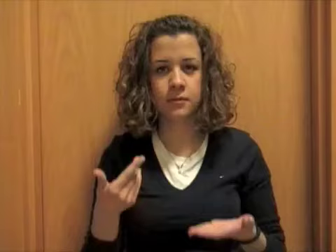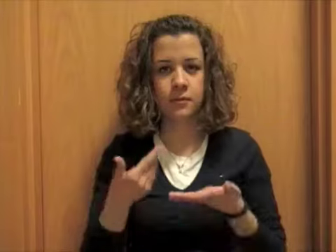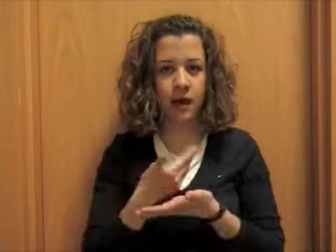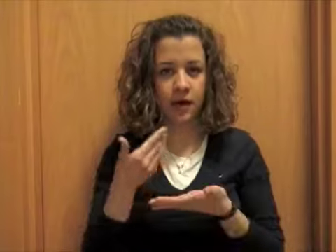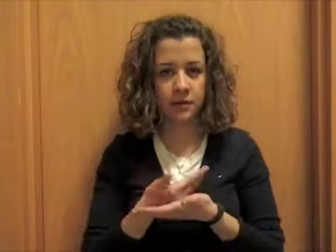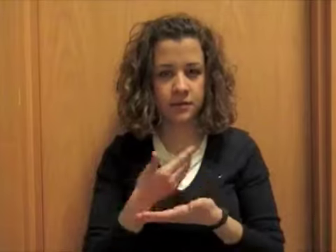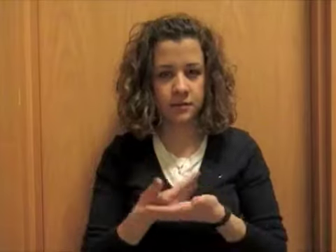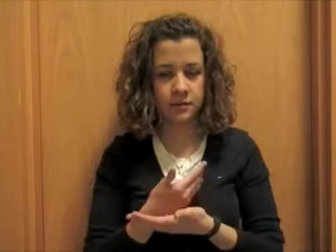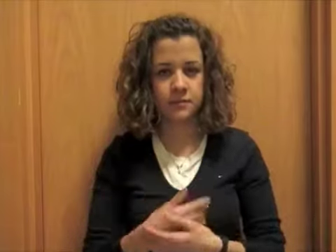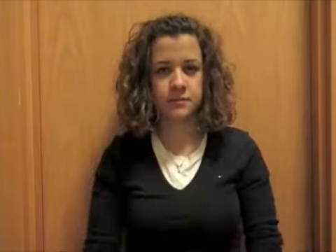Maglie